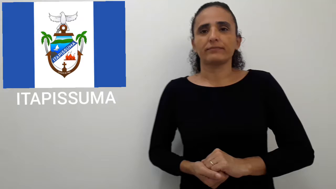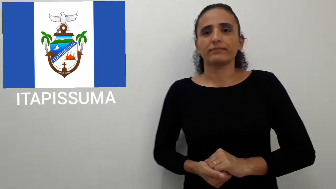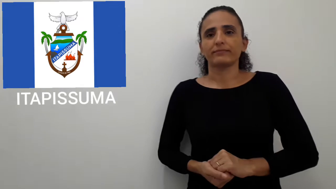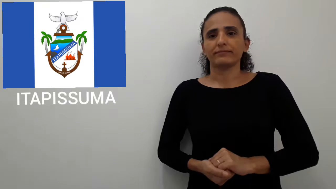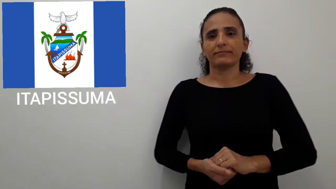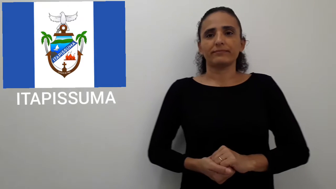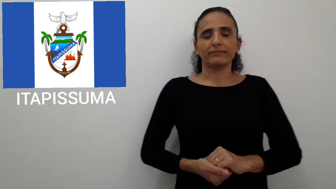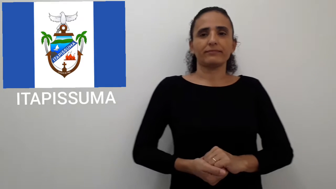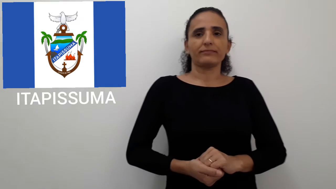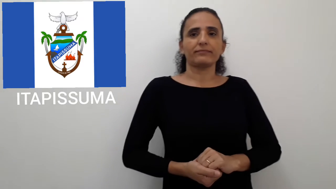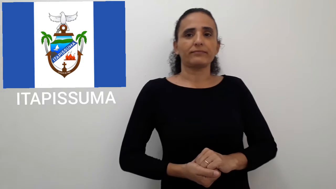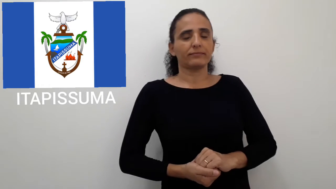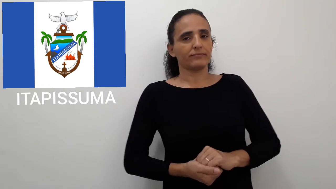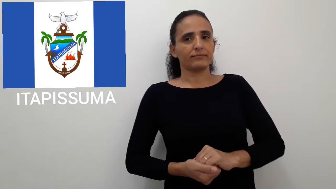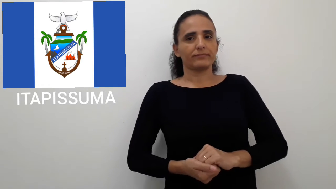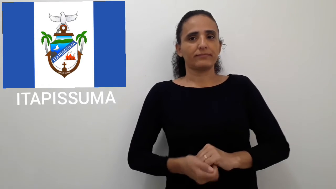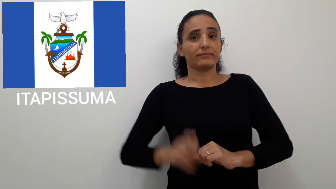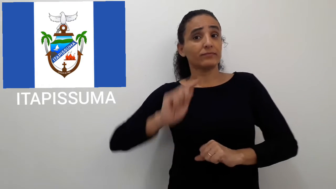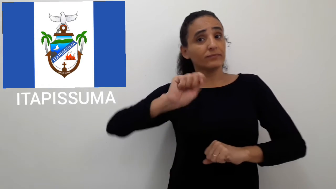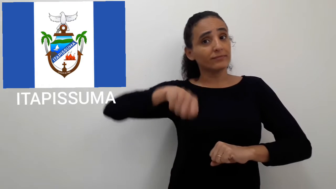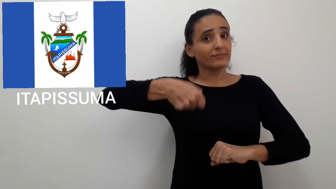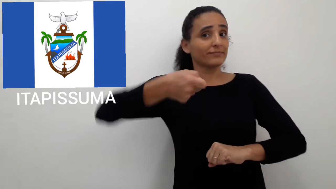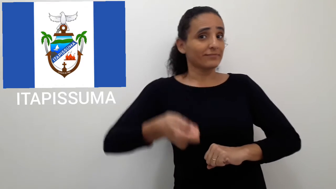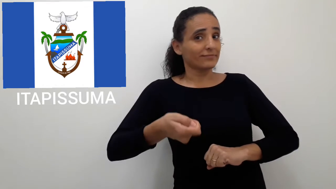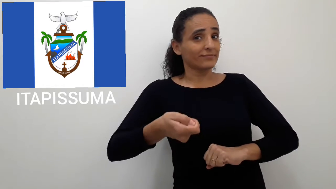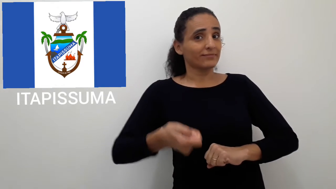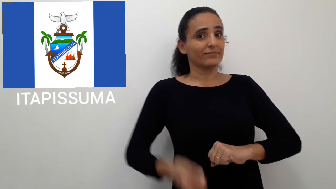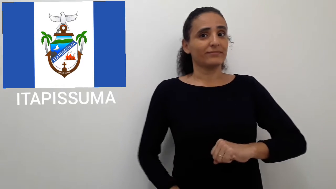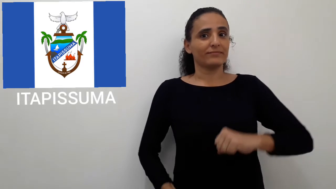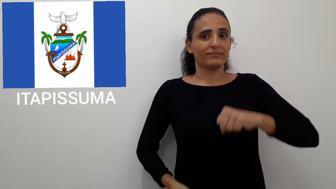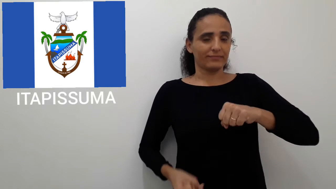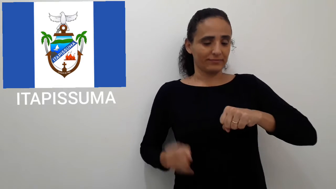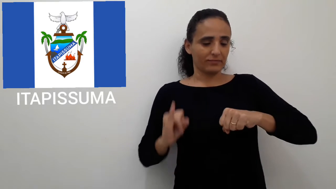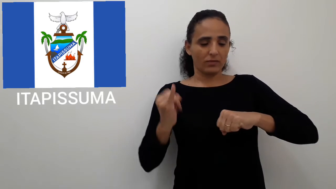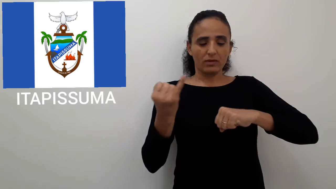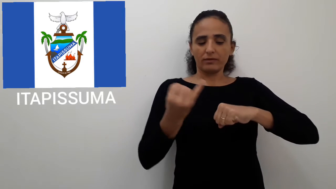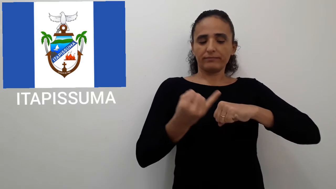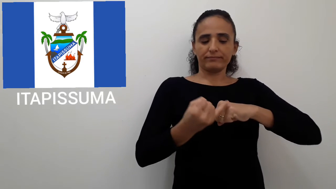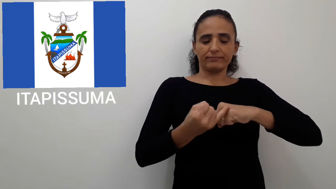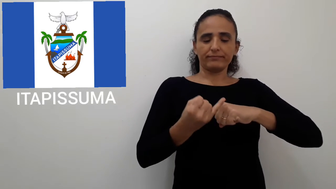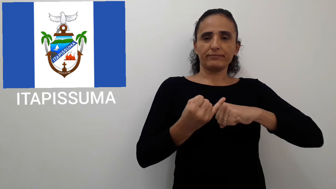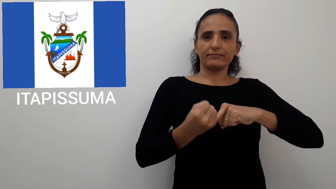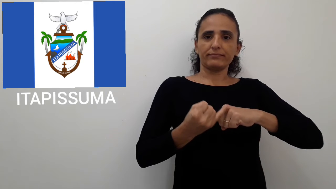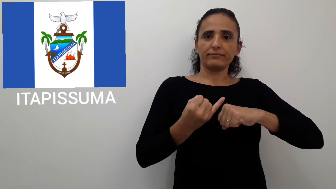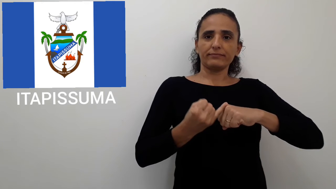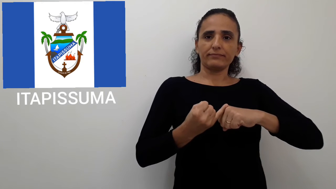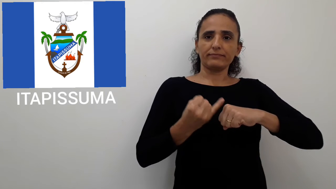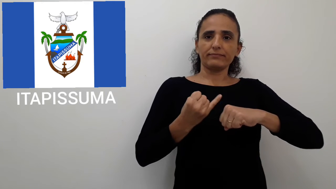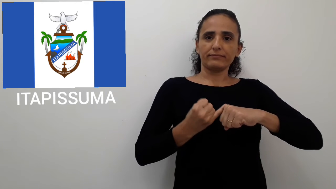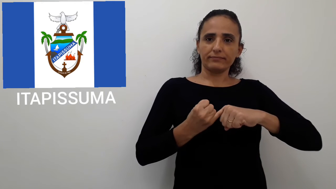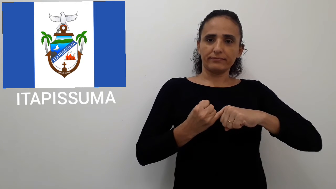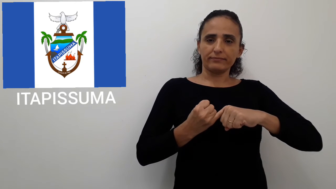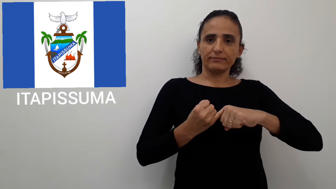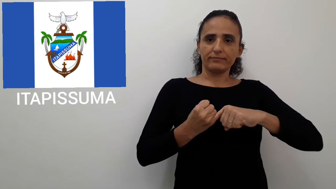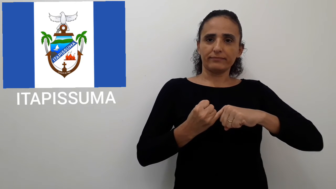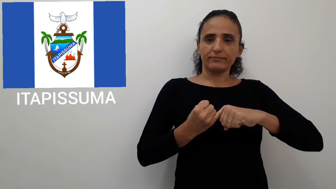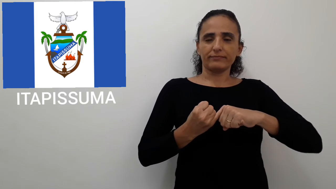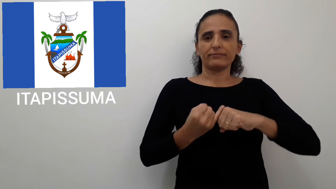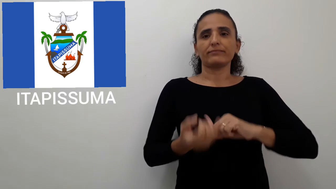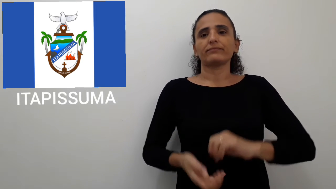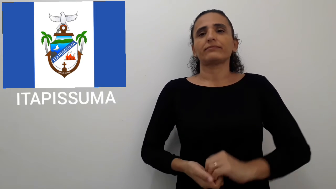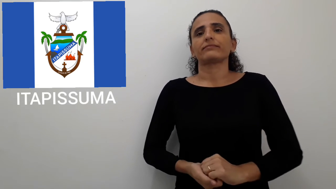ITAPISSUMA - PE